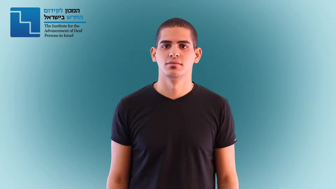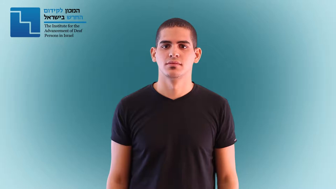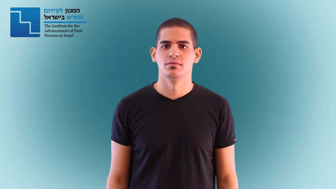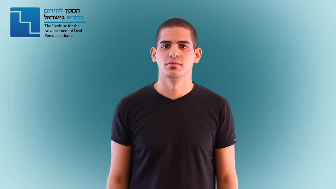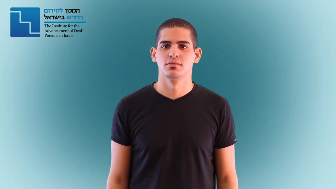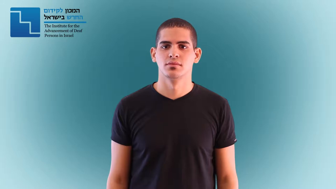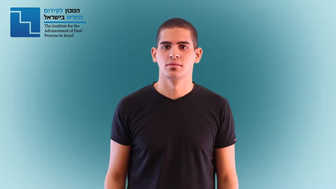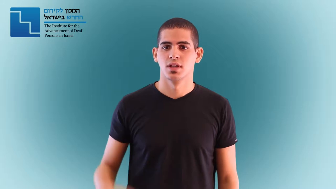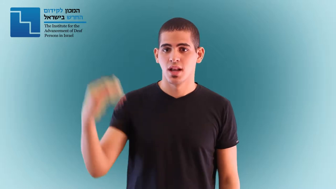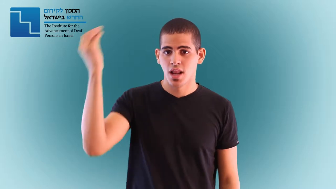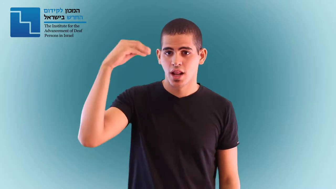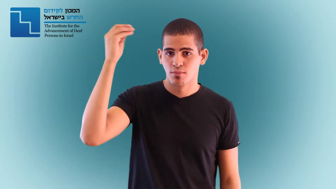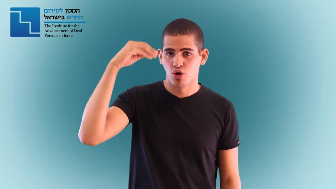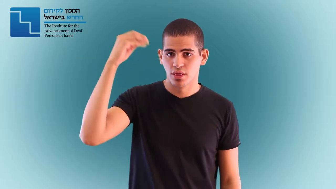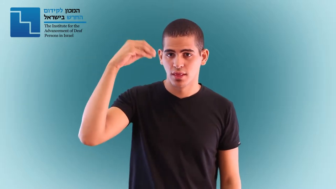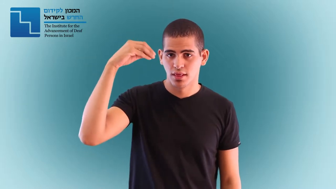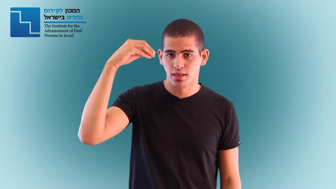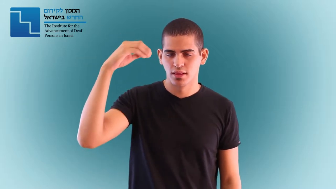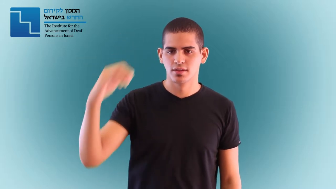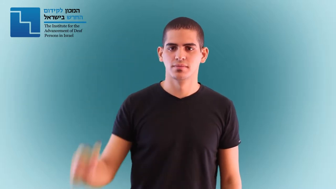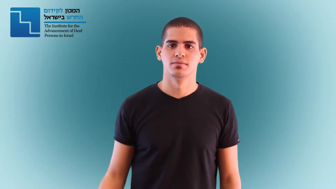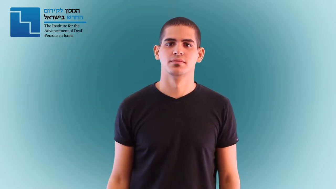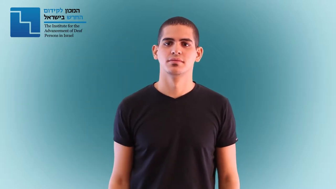ללמוד